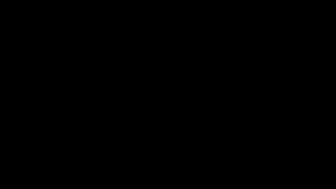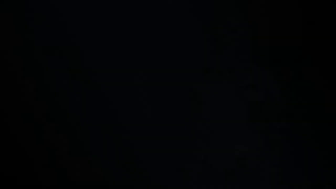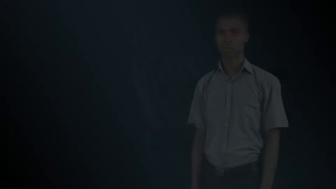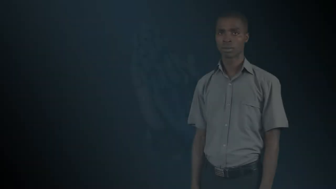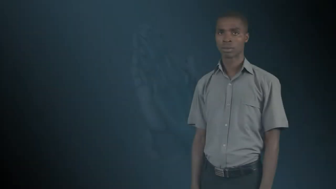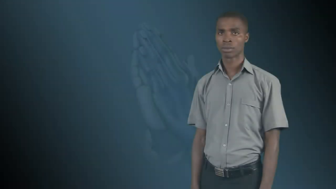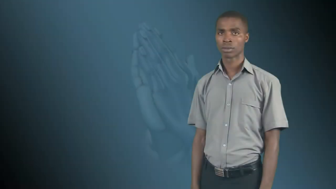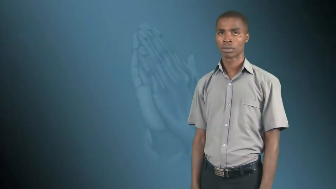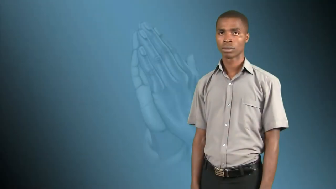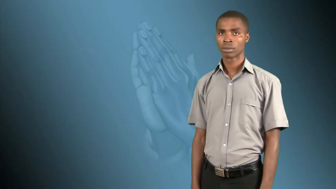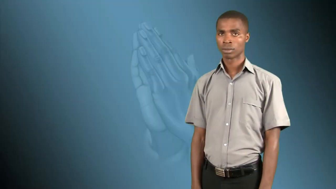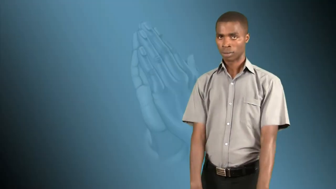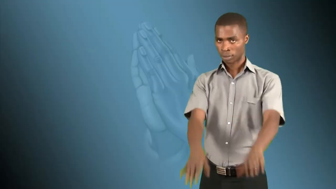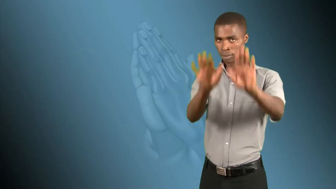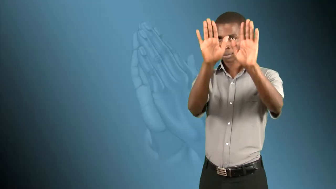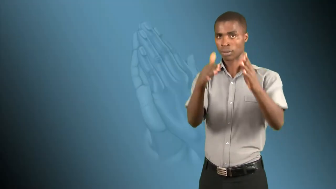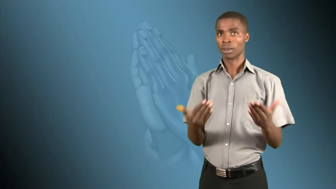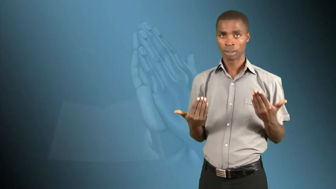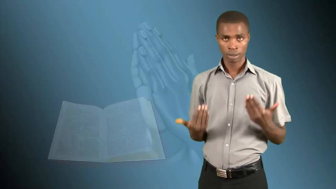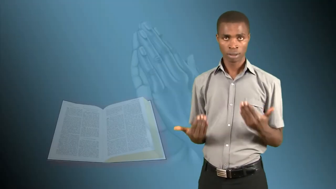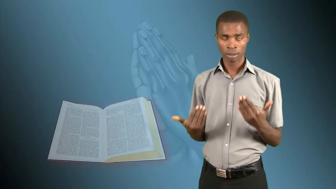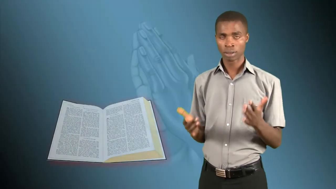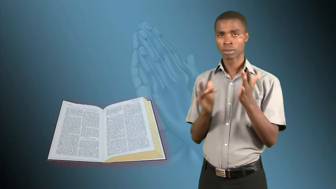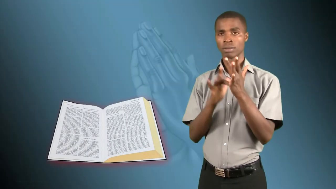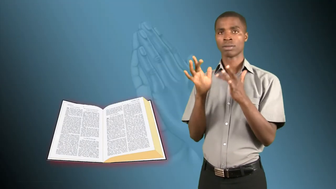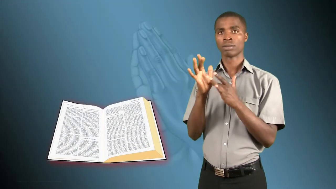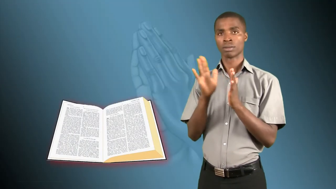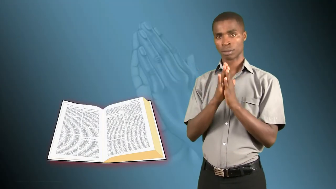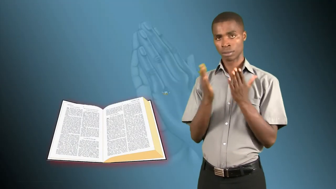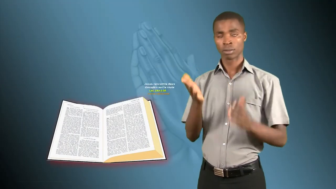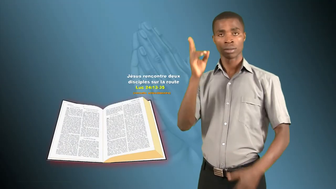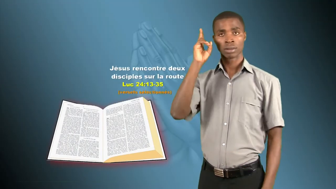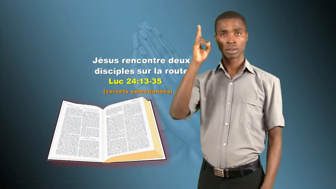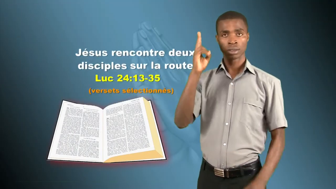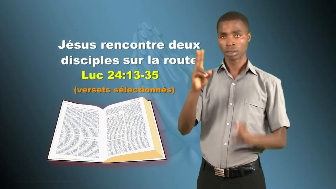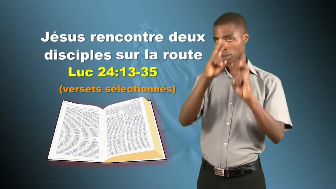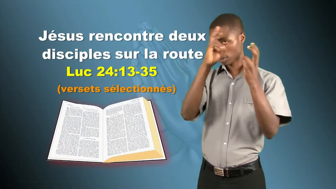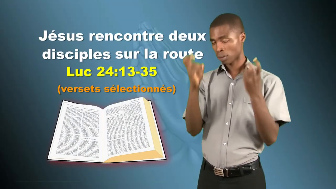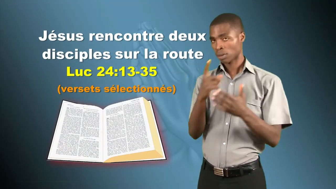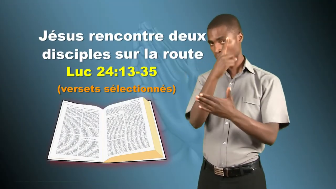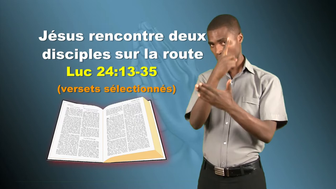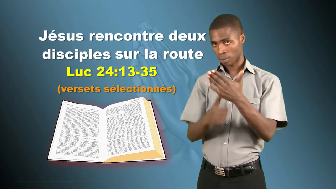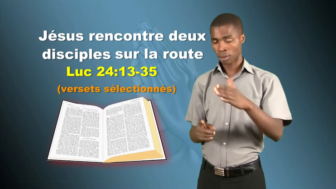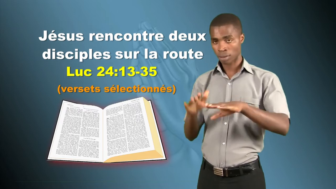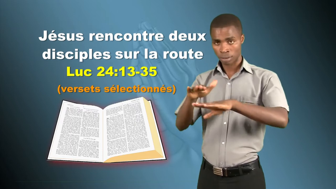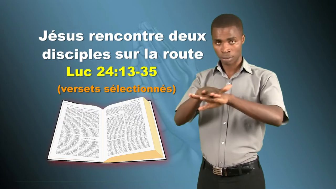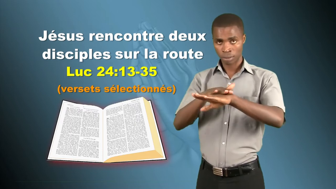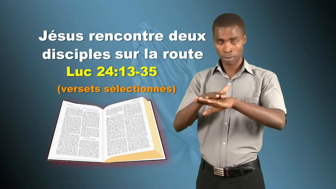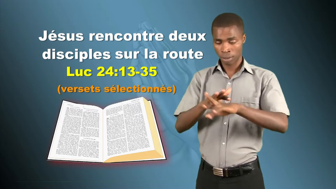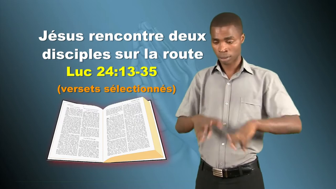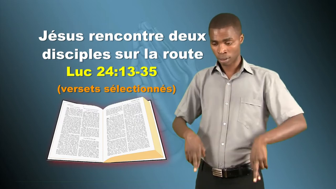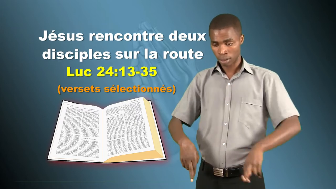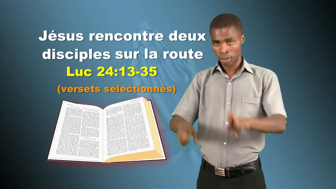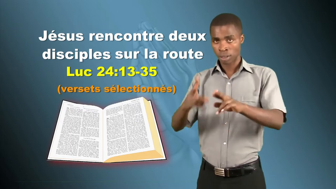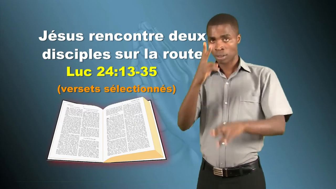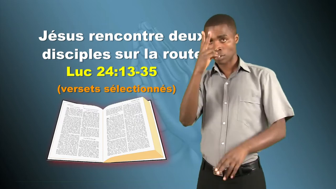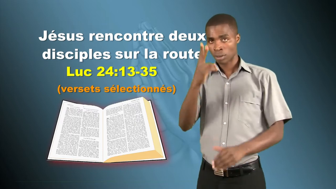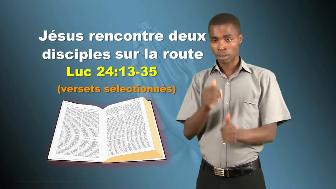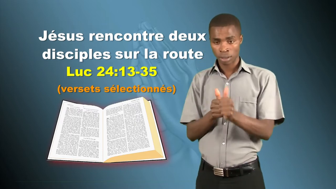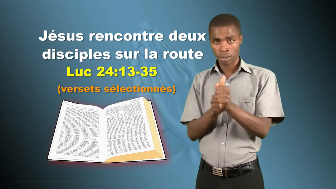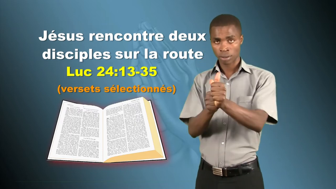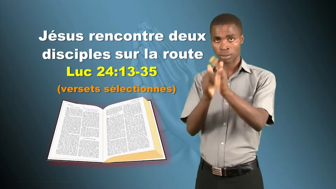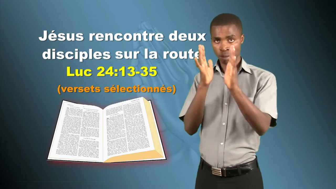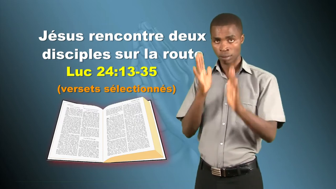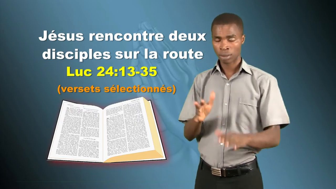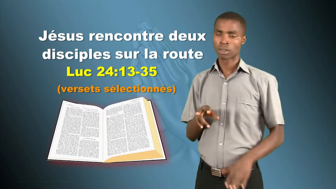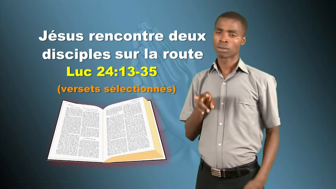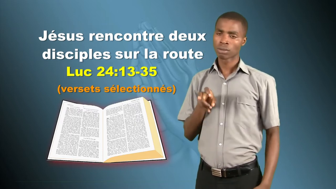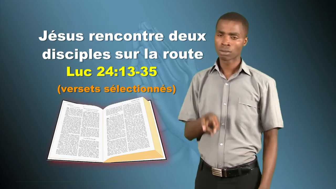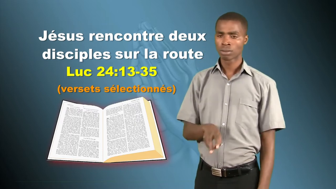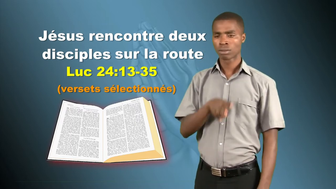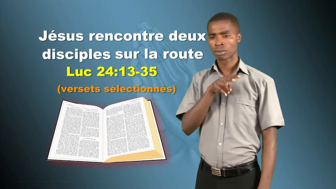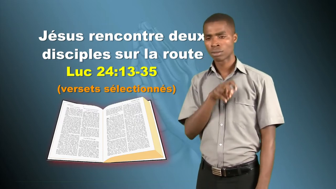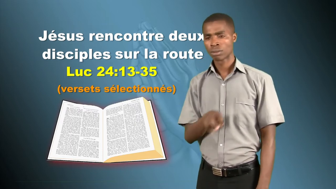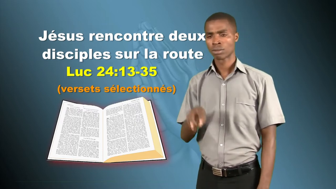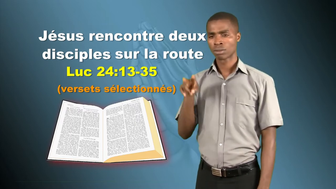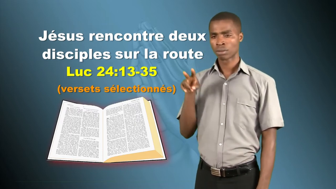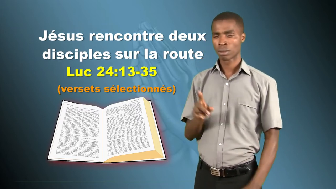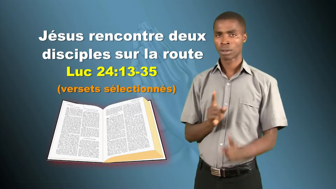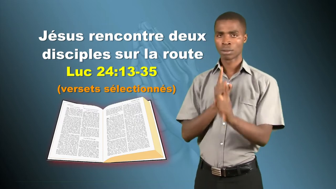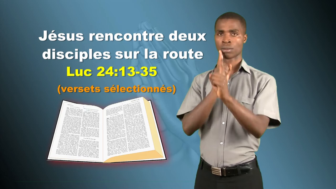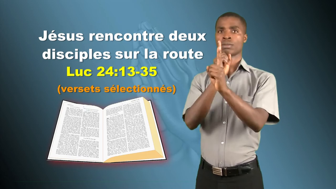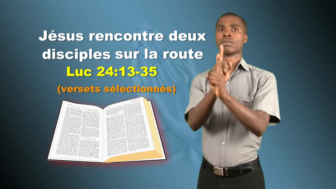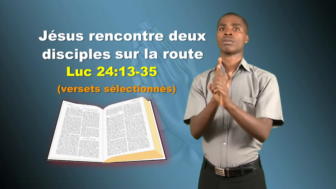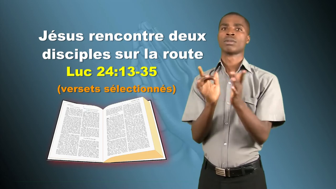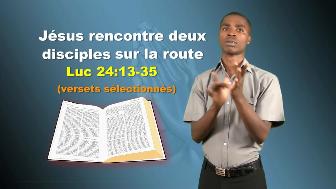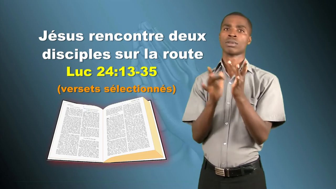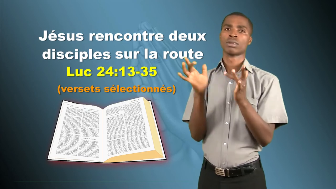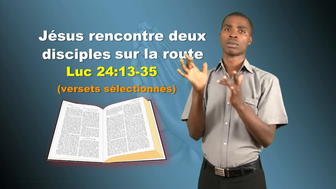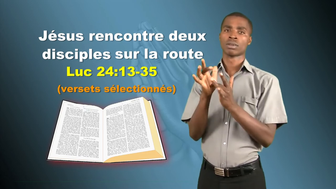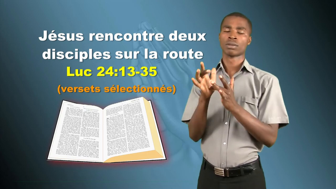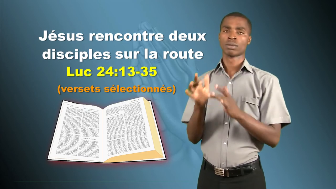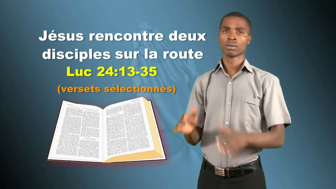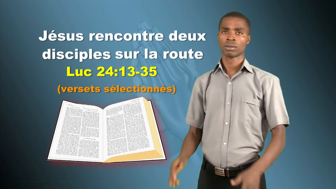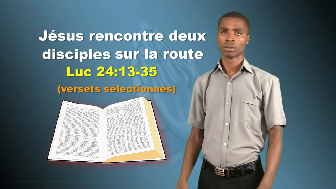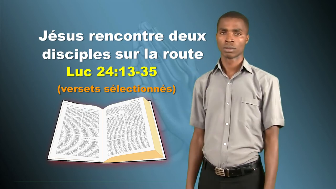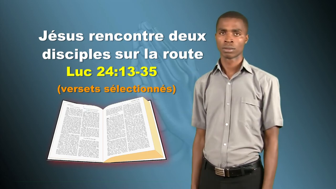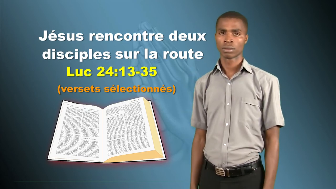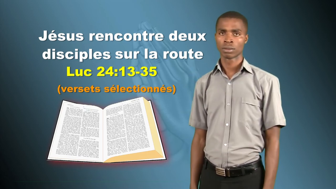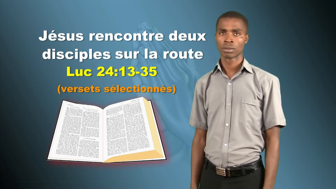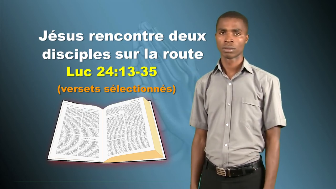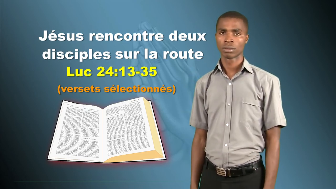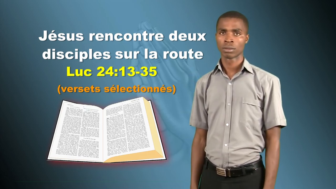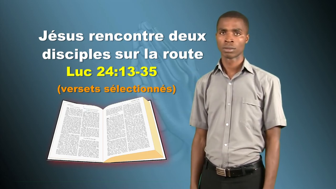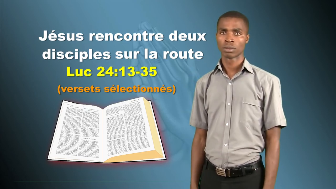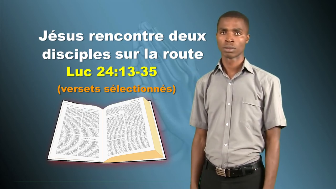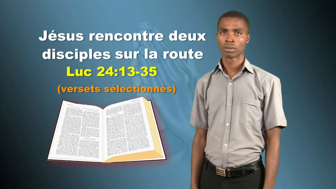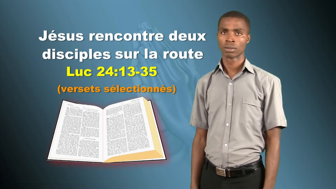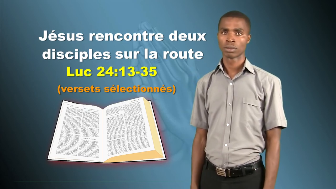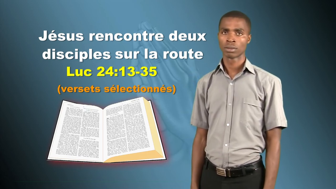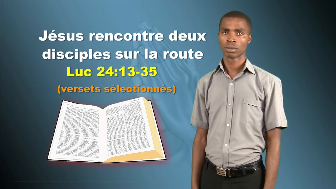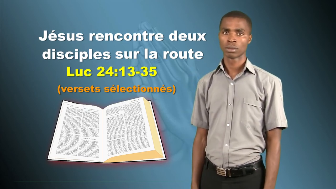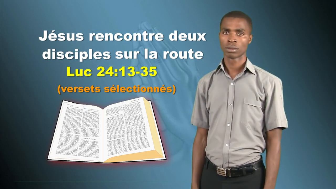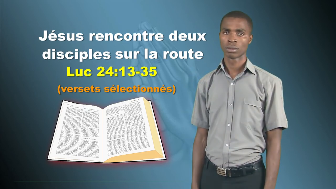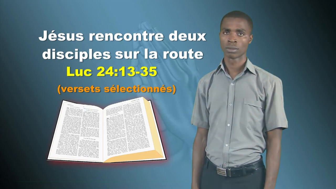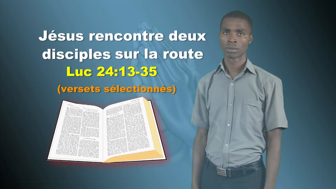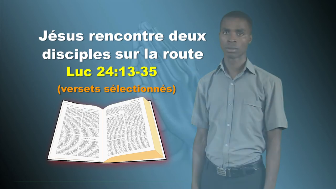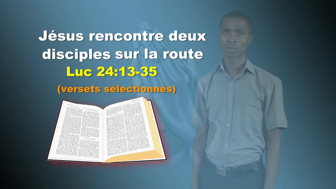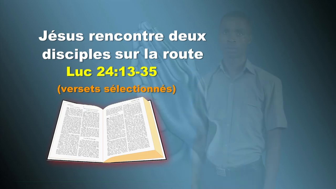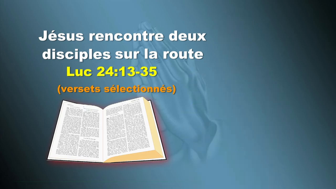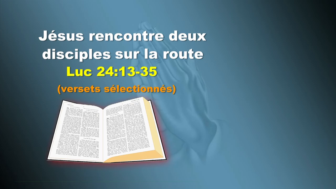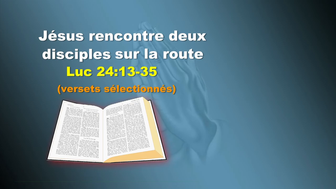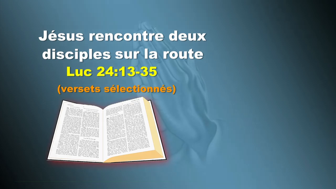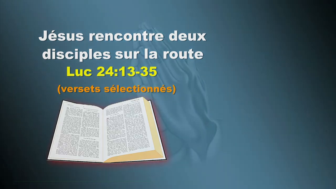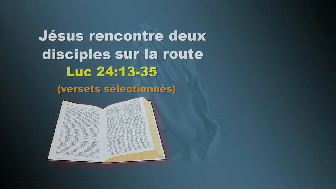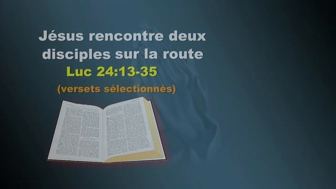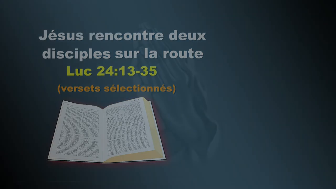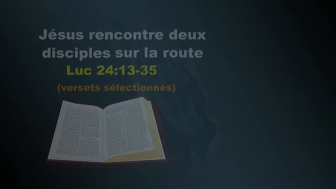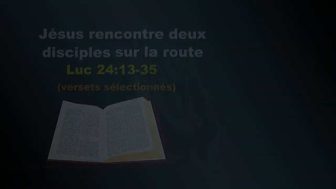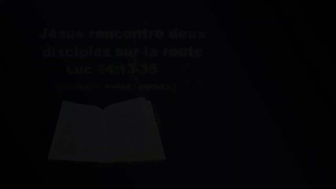Jésus rencontre deux disciples sur la route